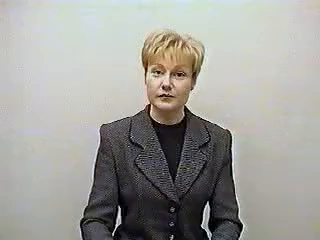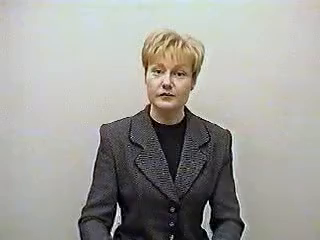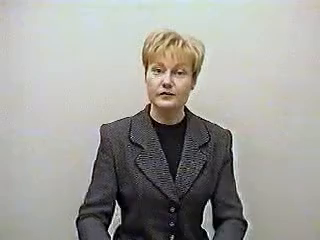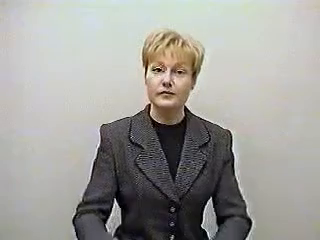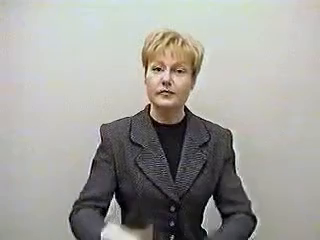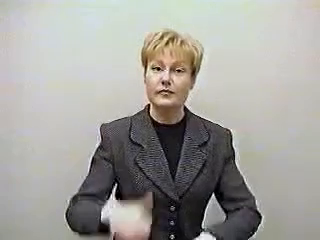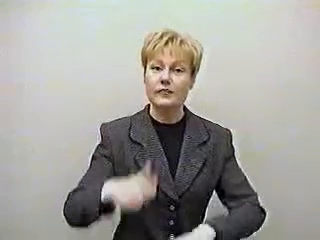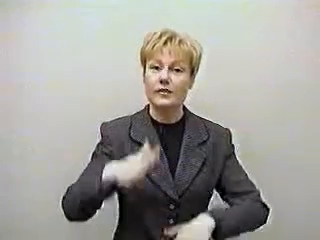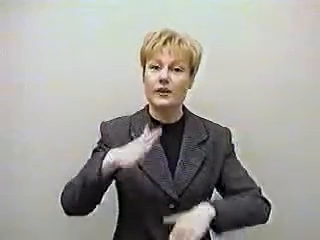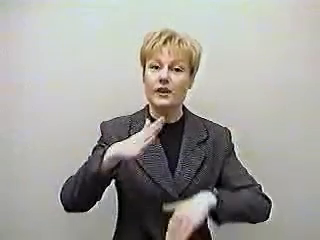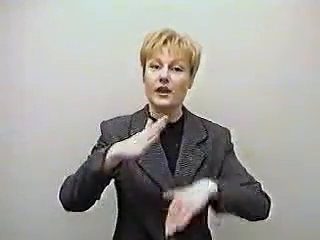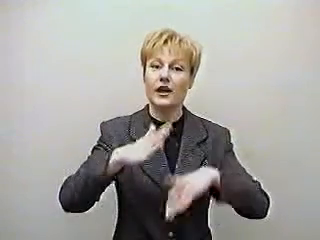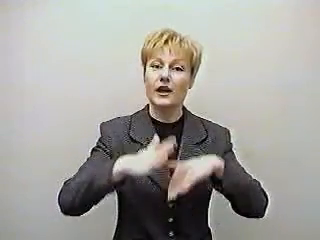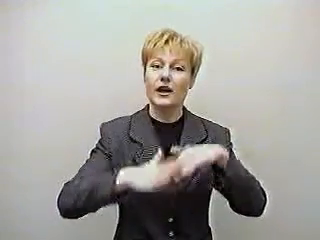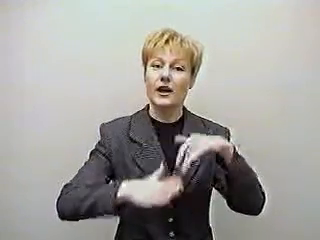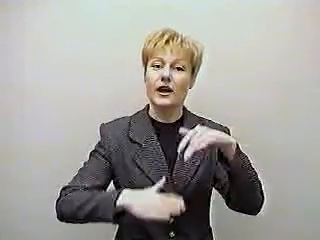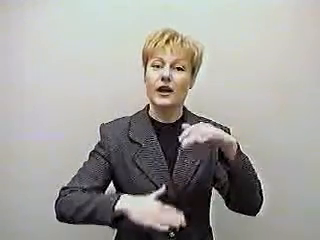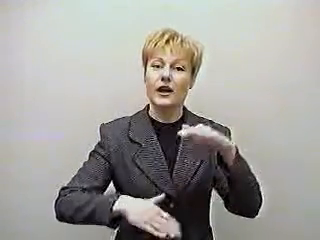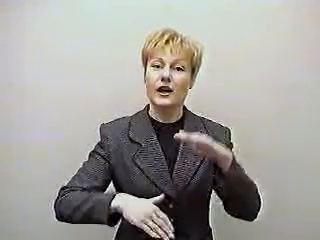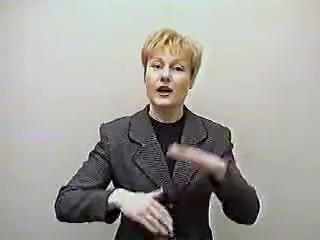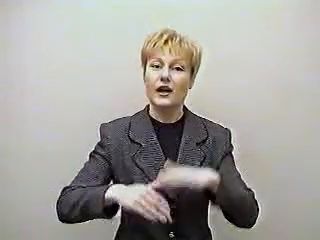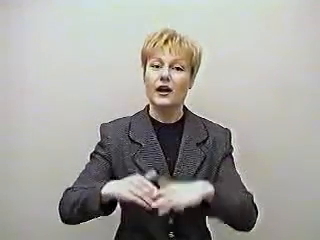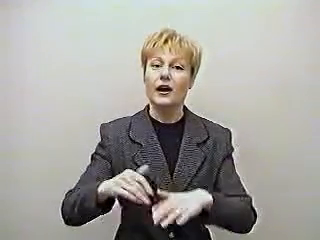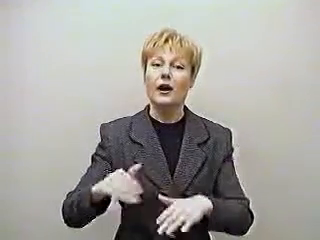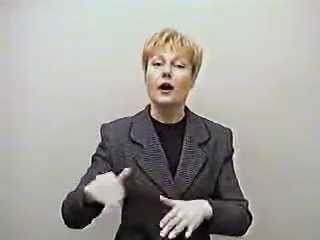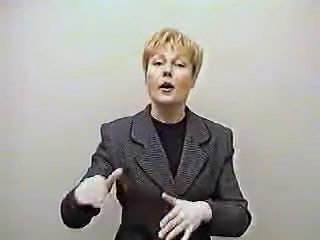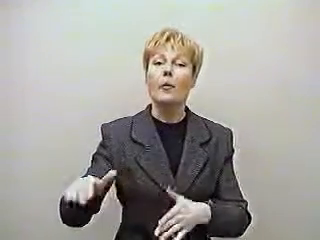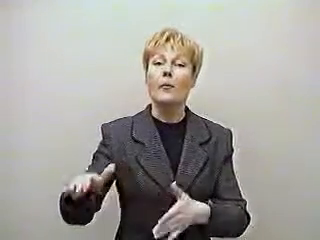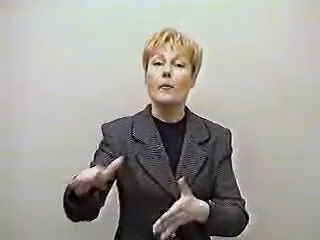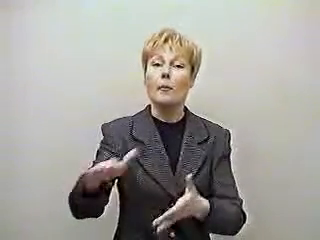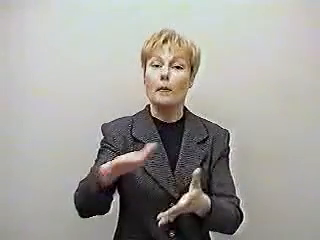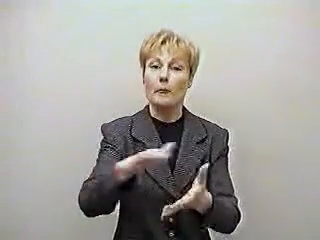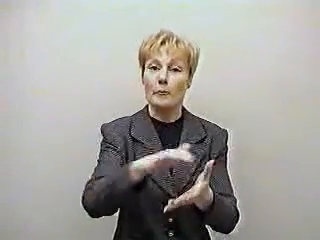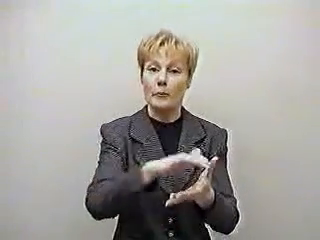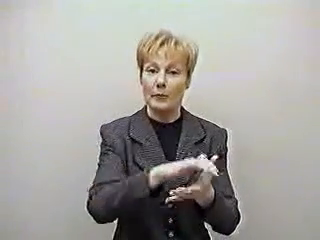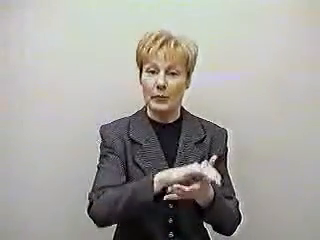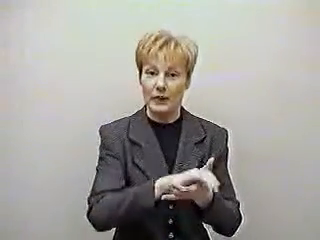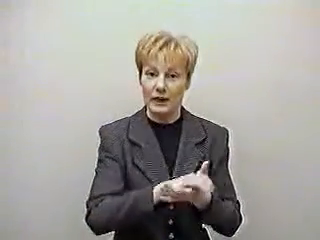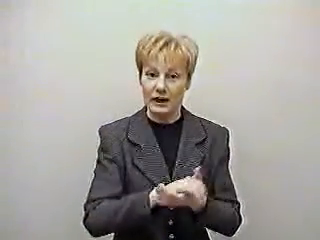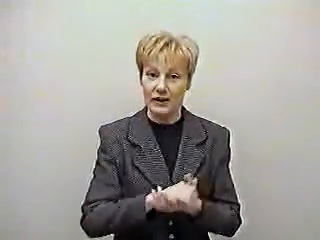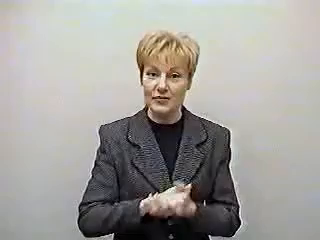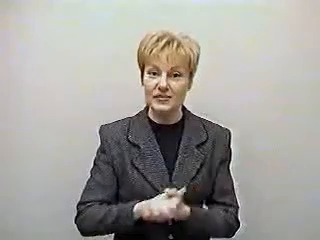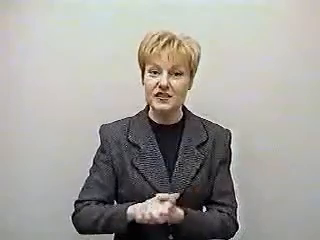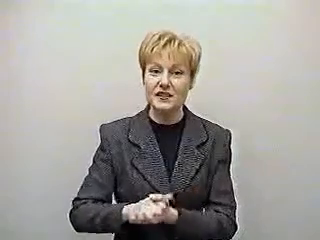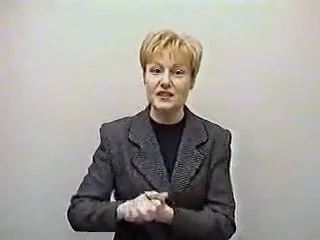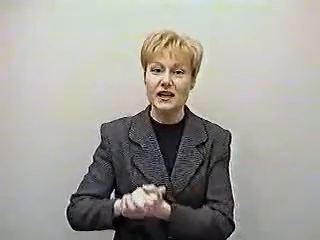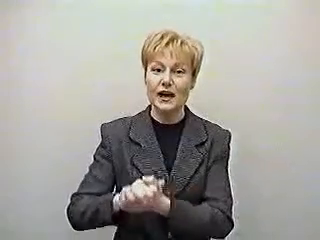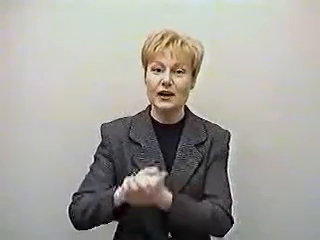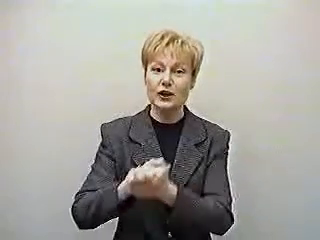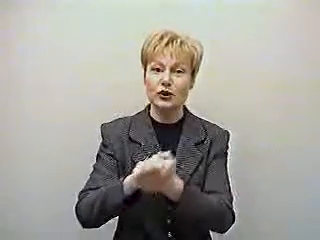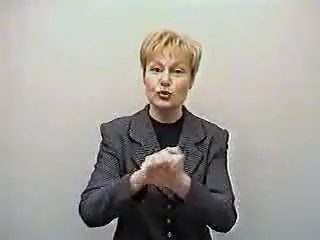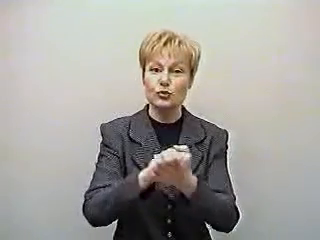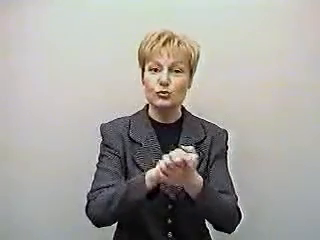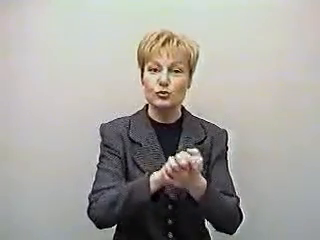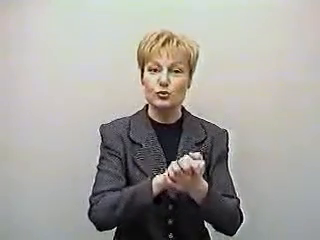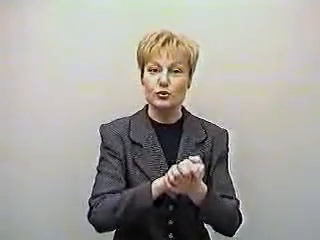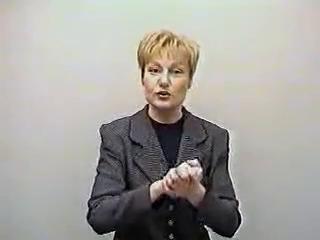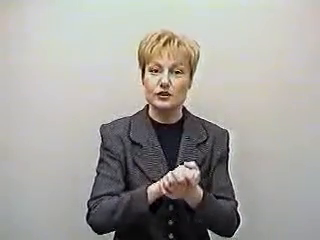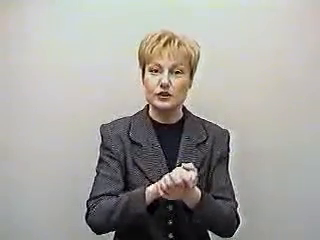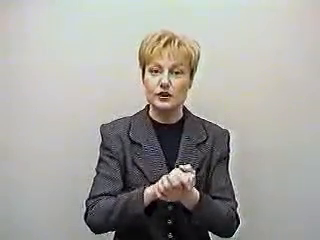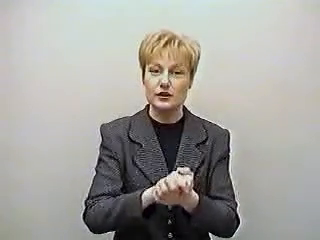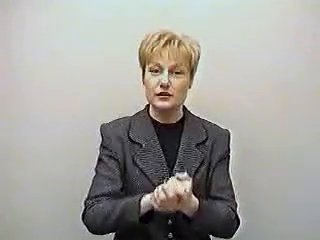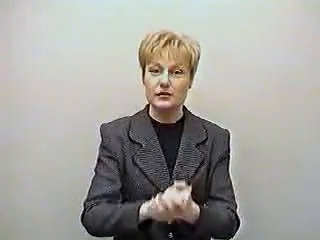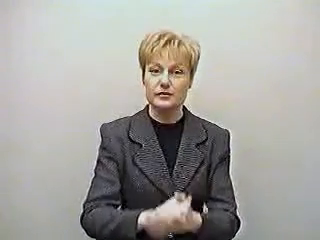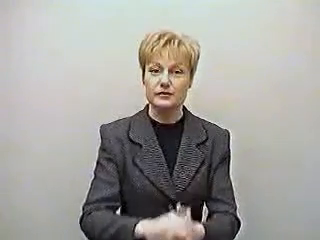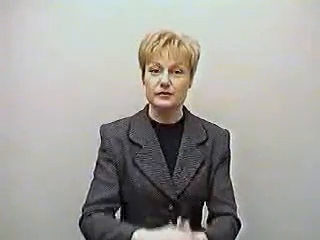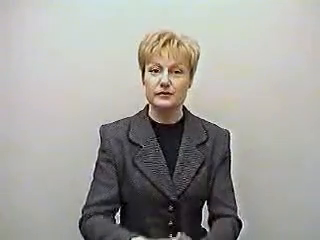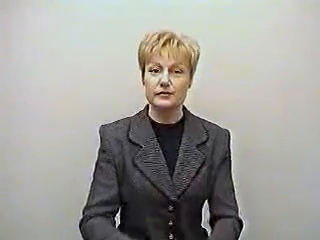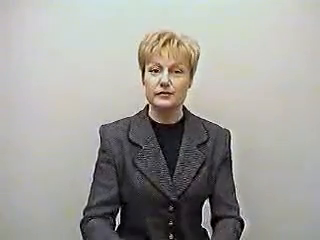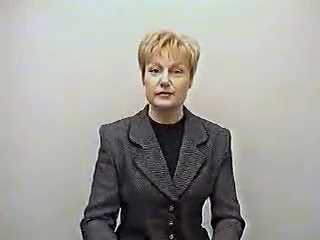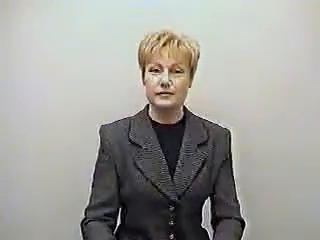профсоюз